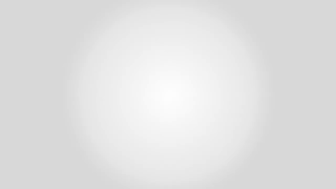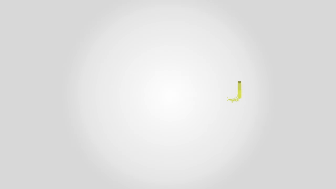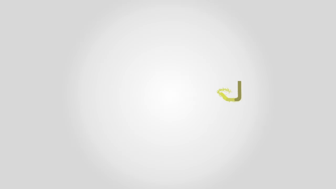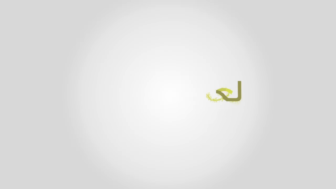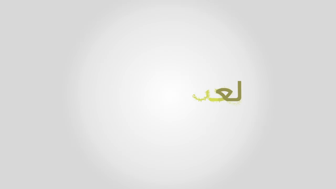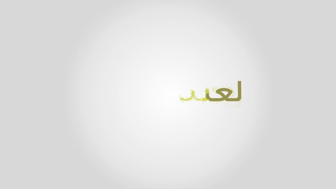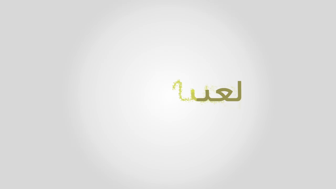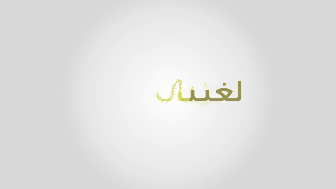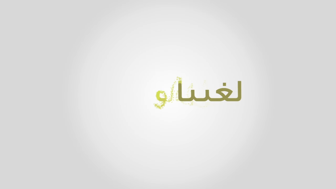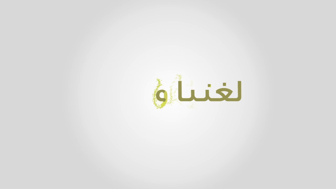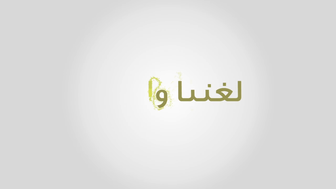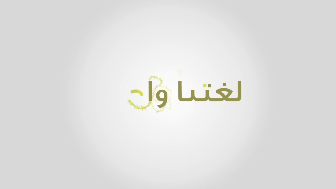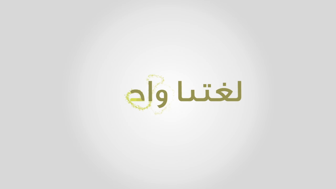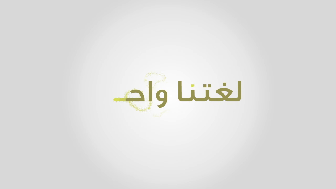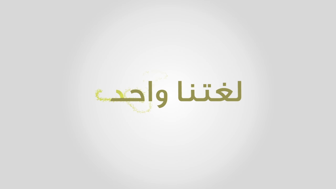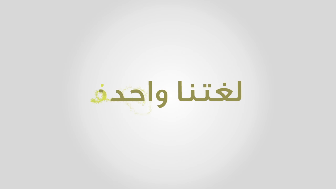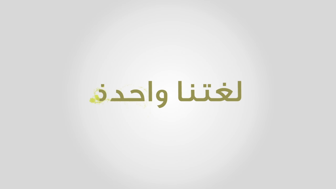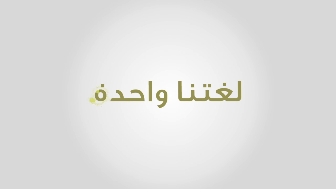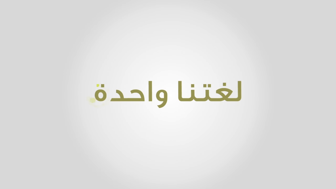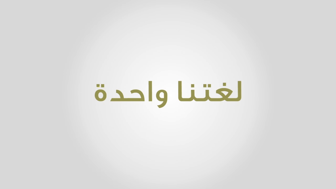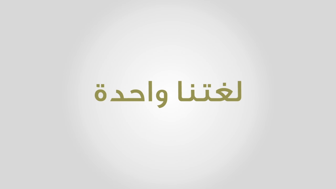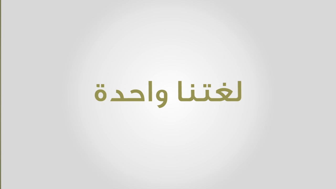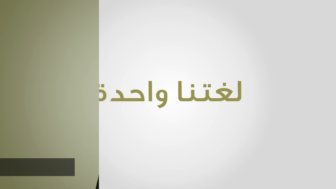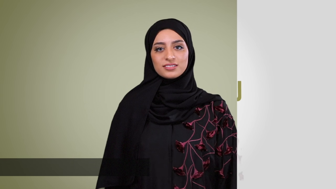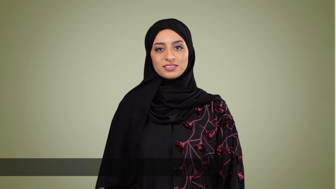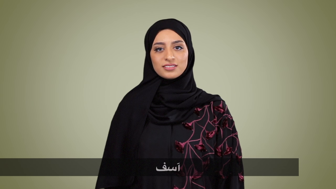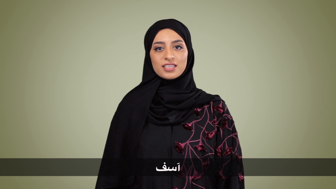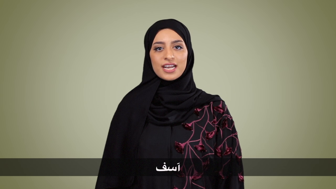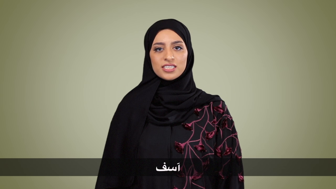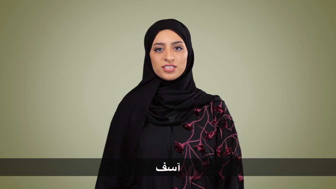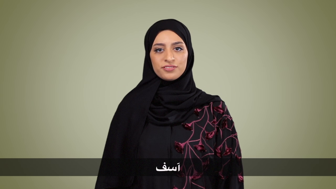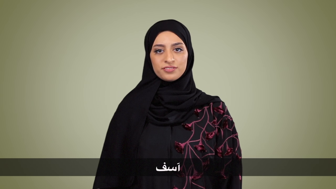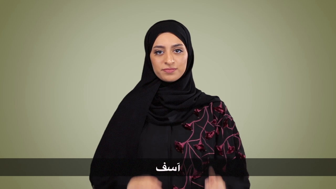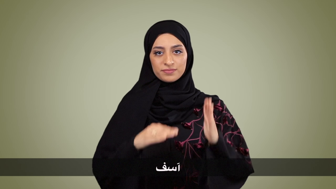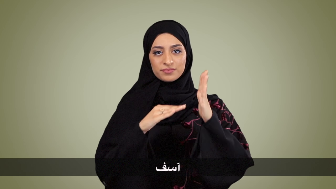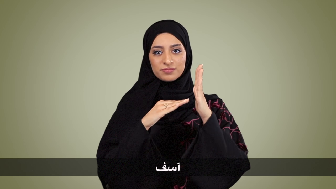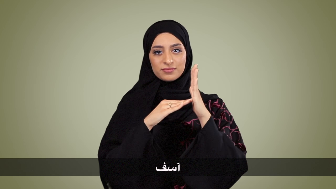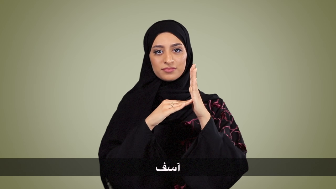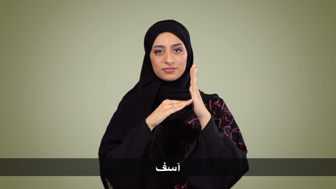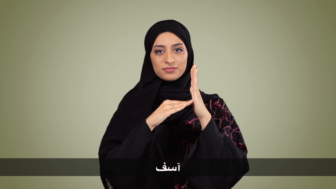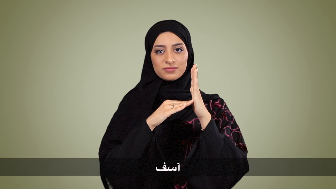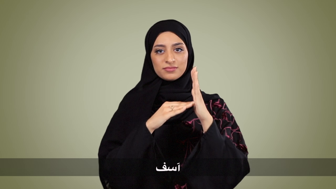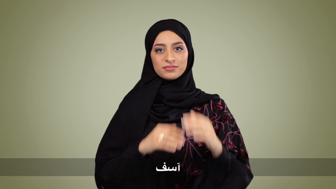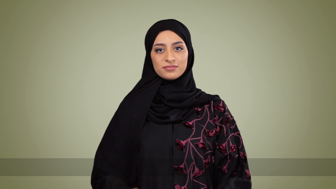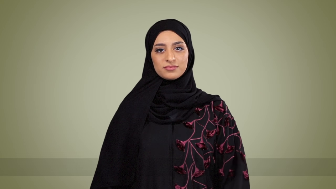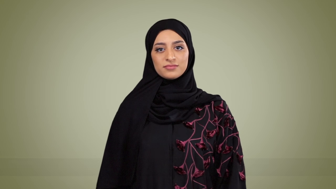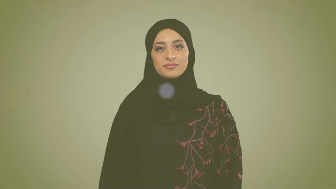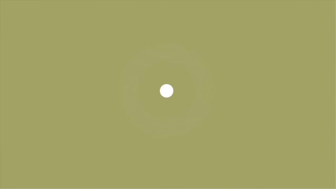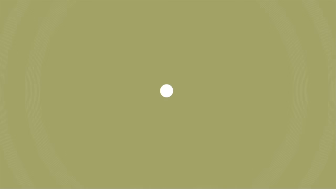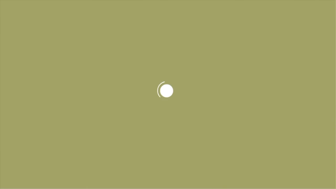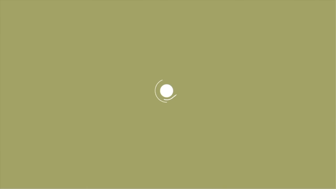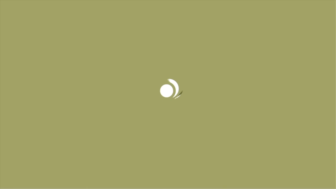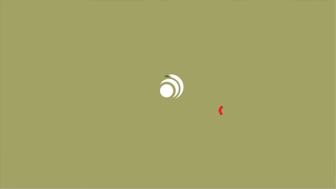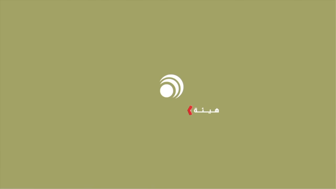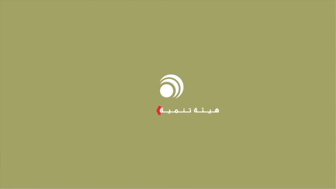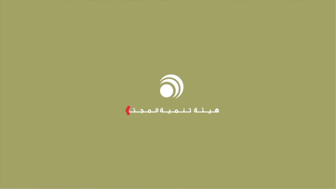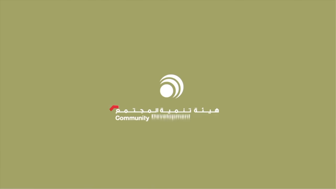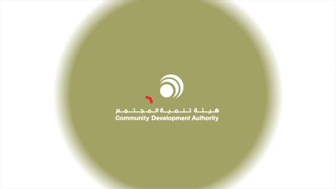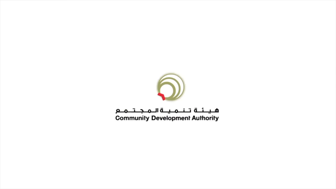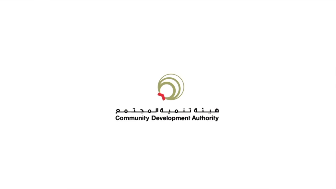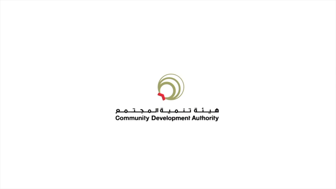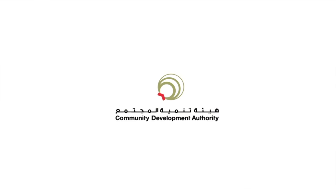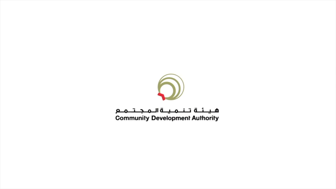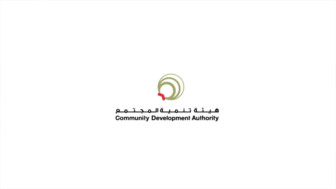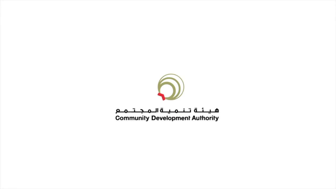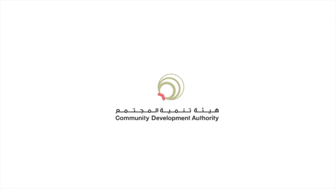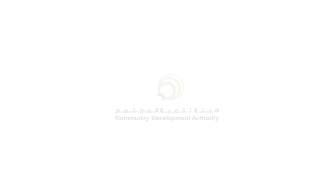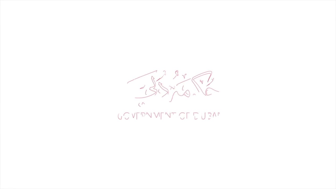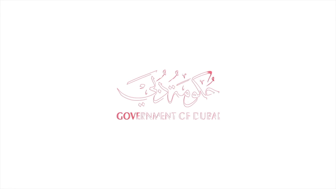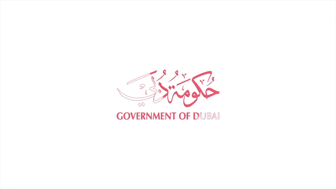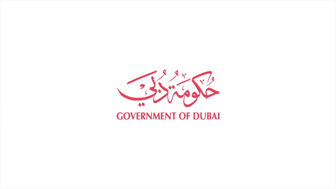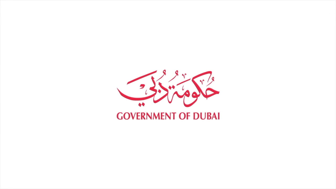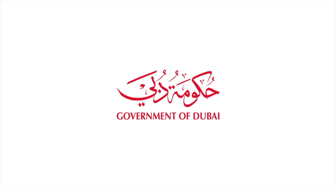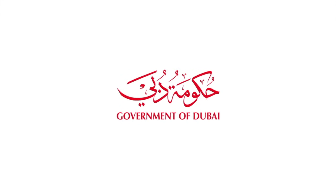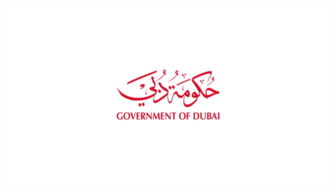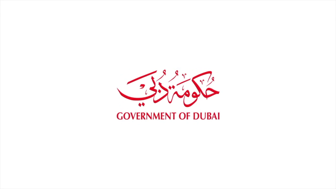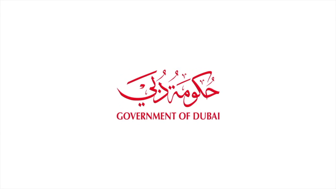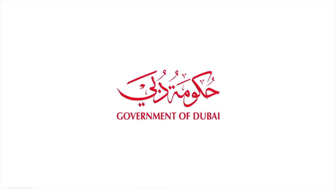آسف